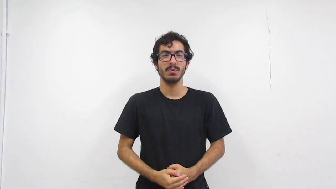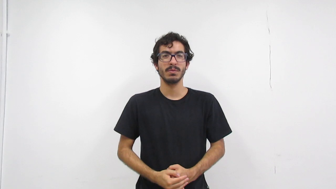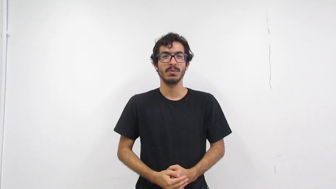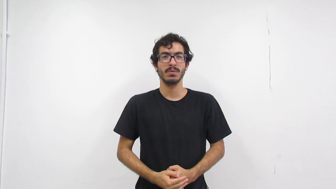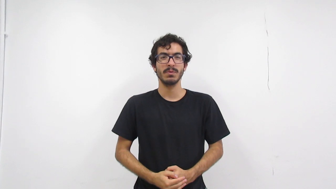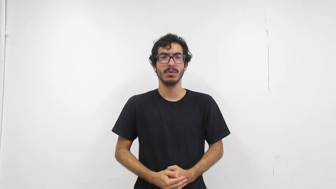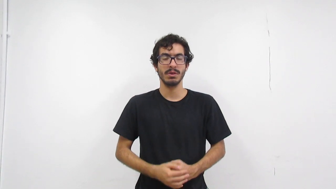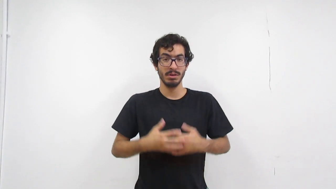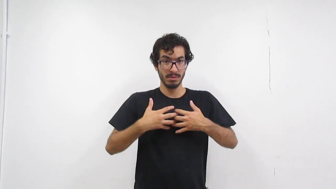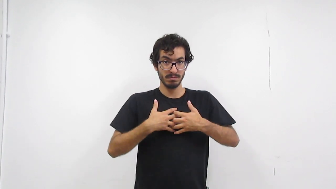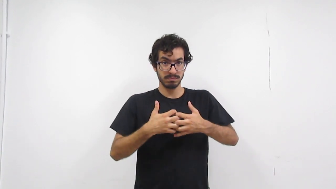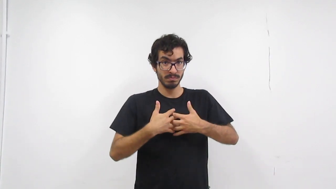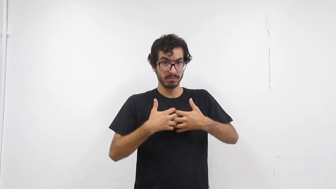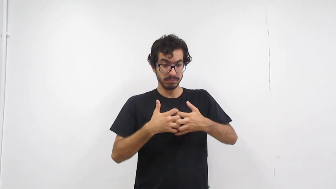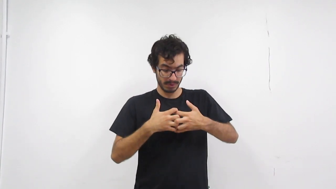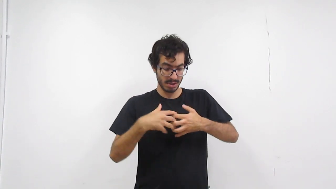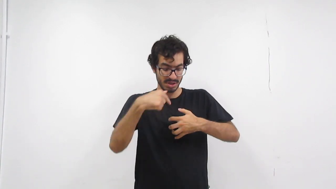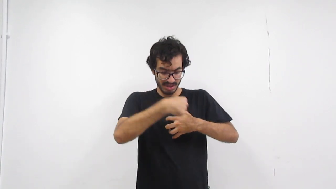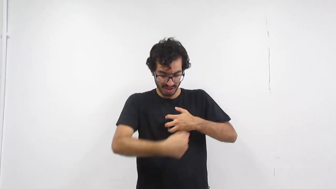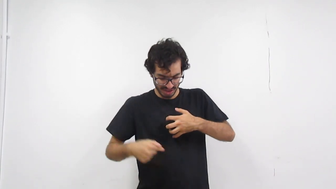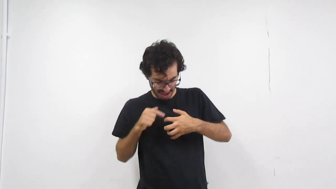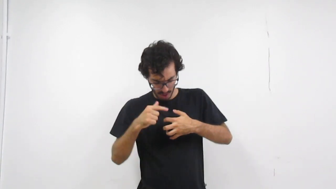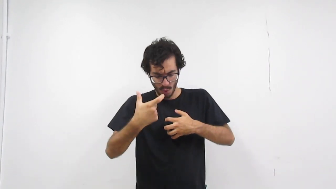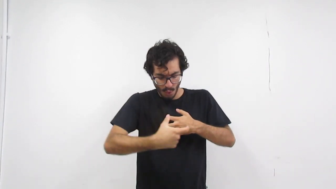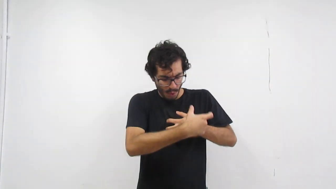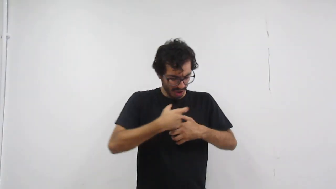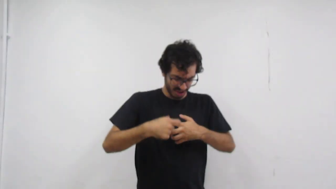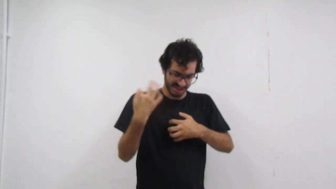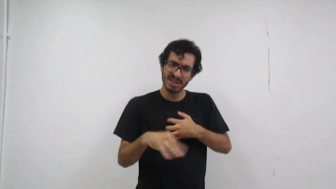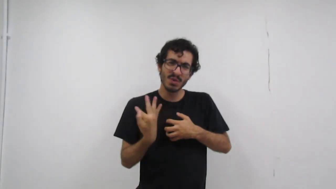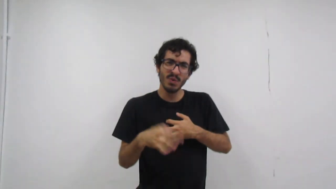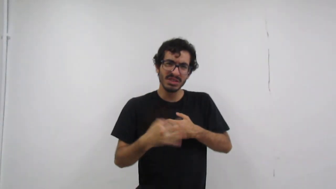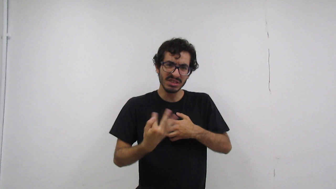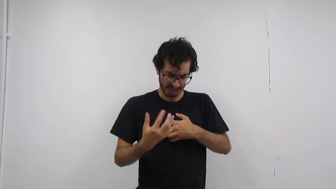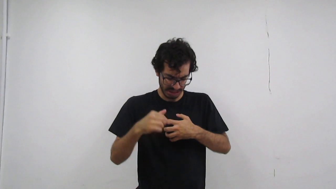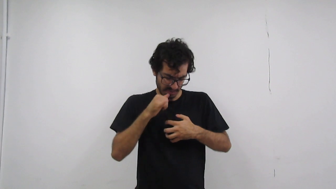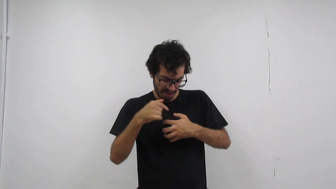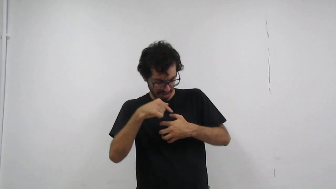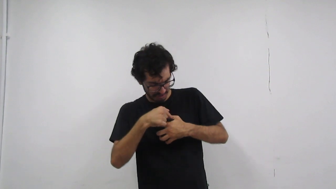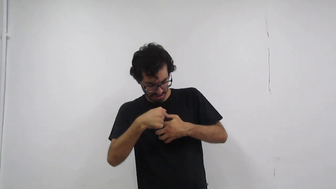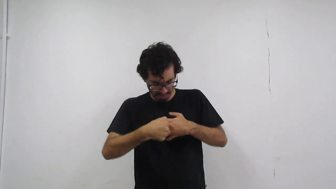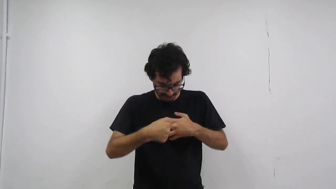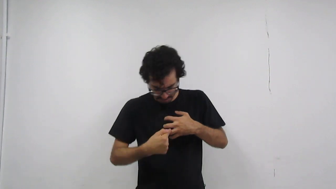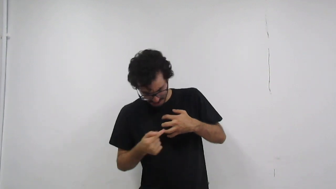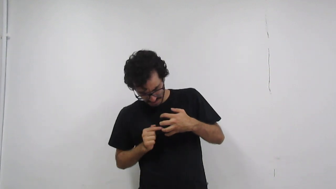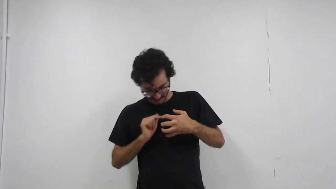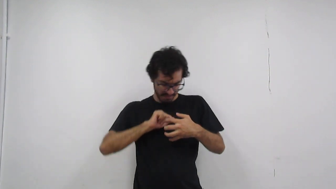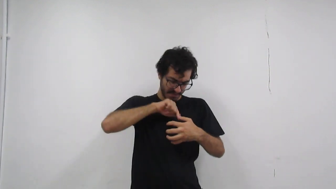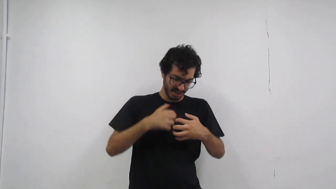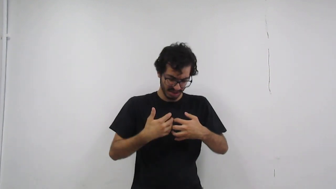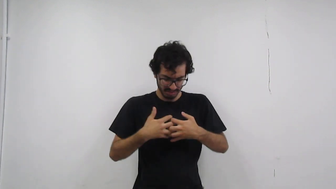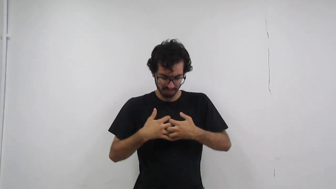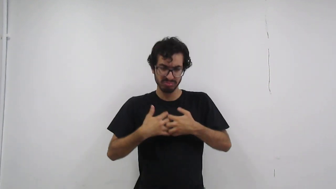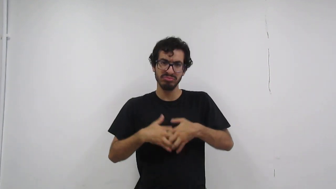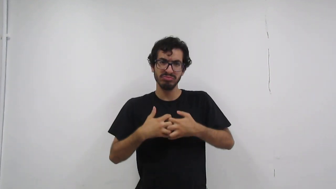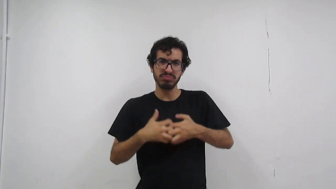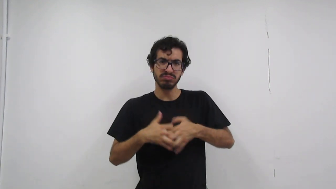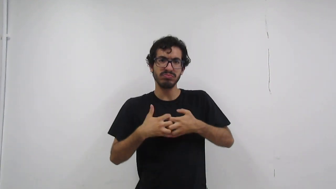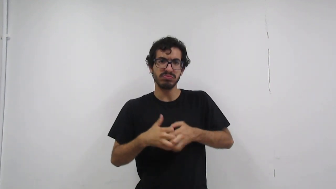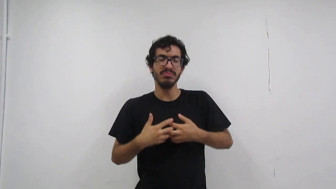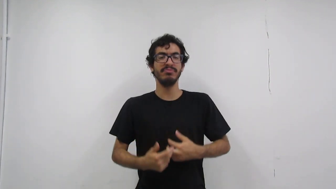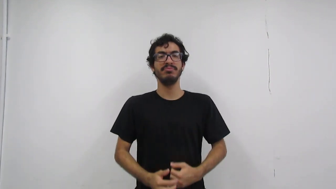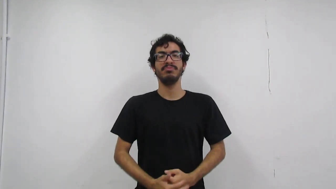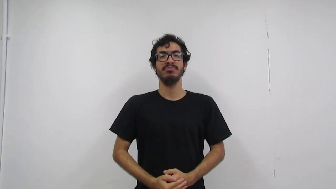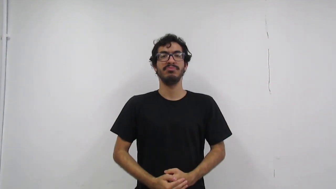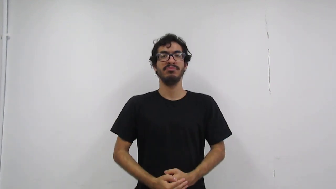Coracao e localizacao